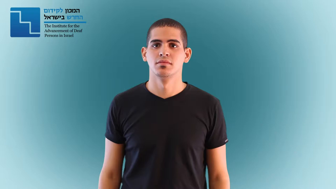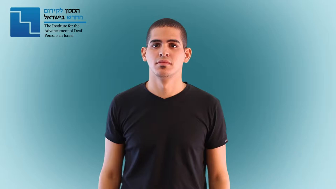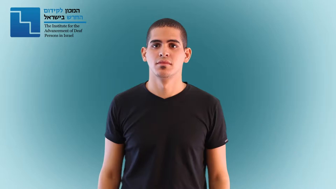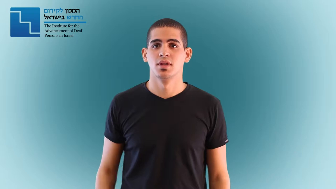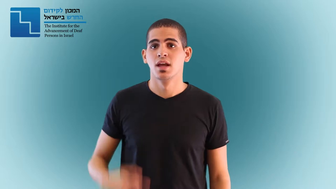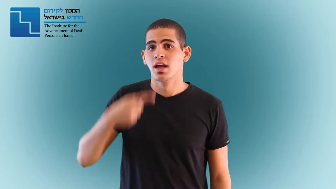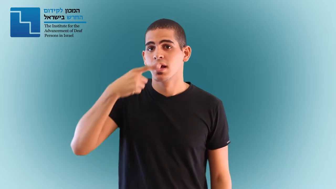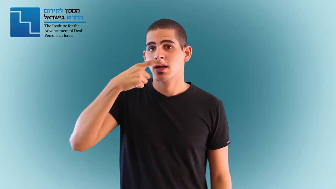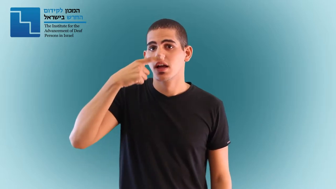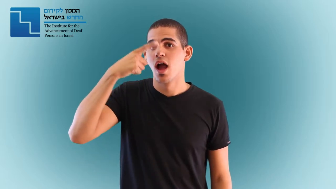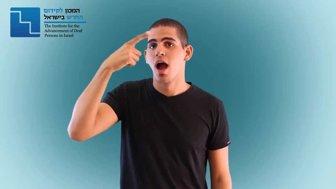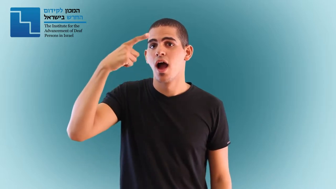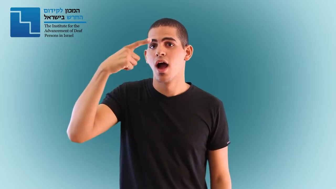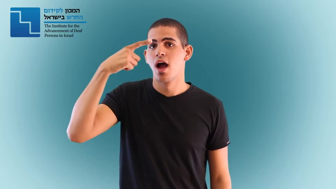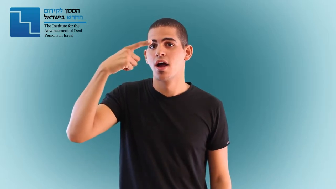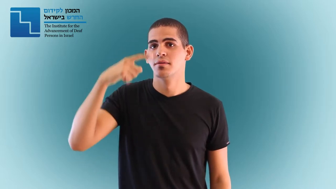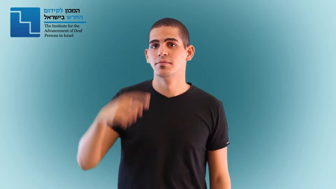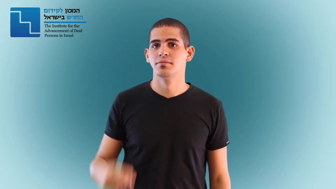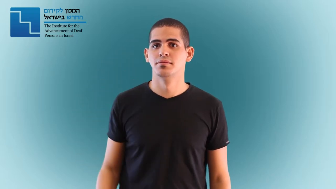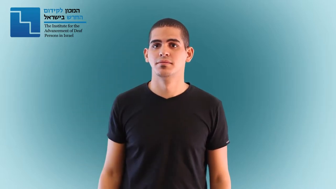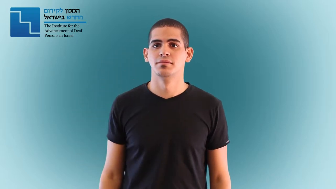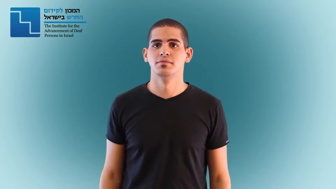גאה